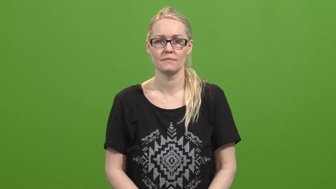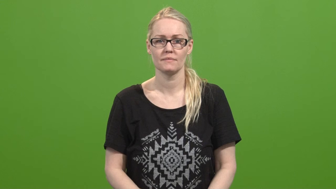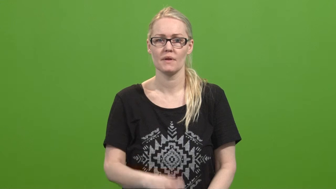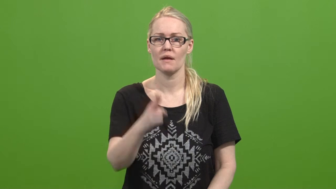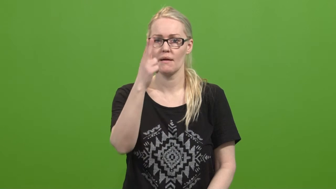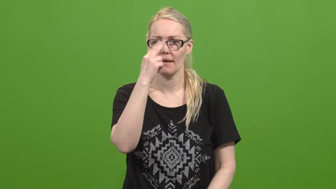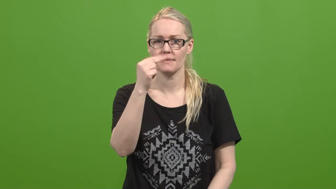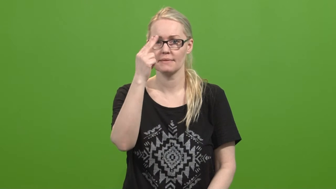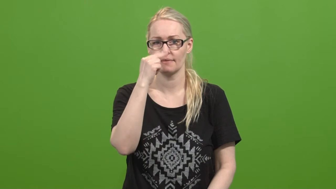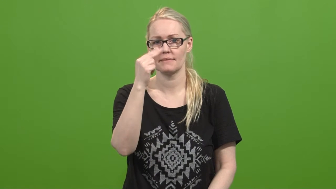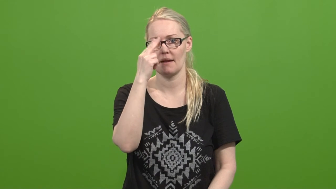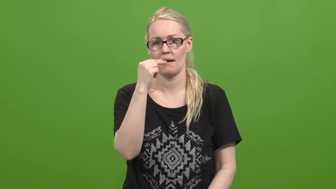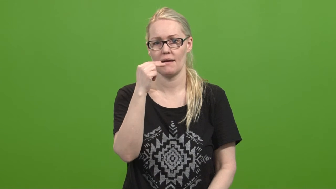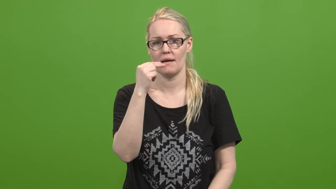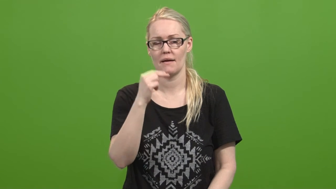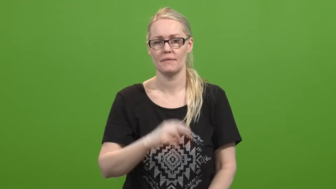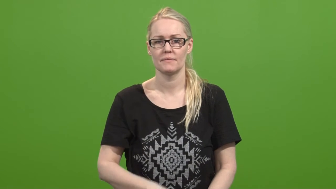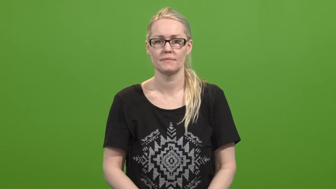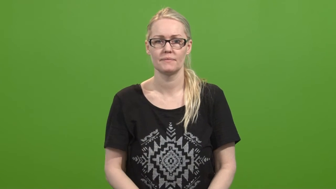reynsla